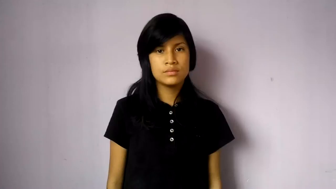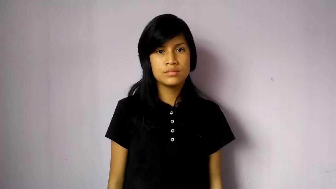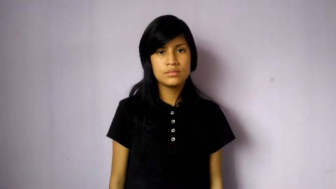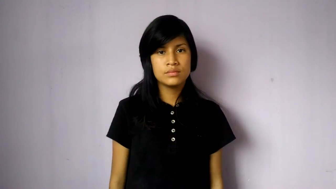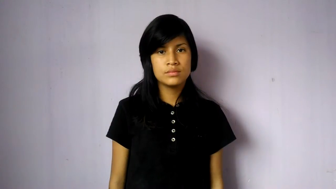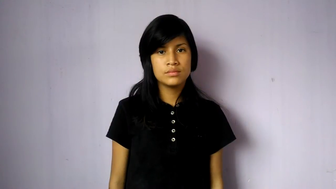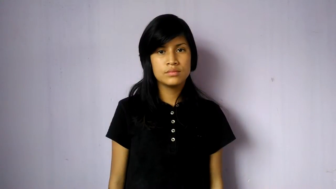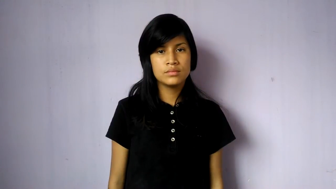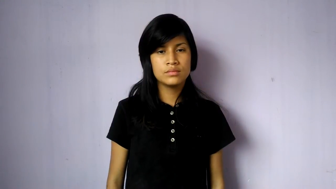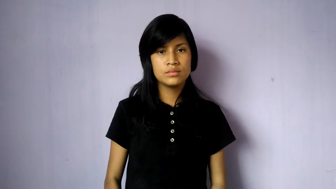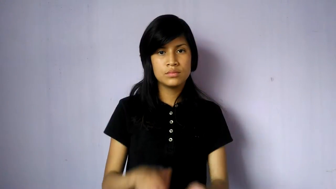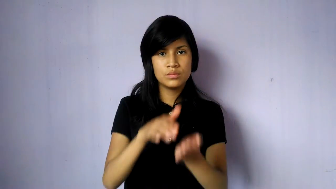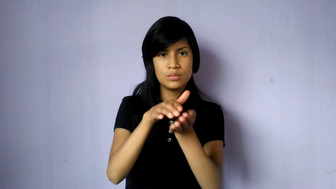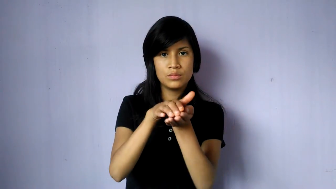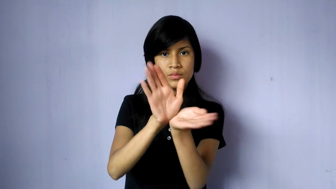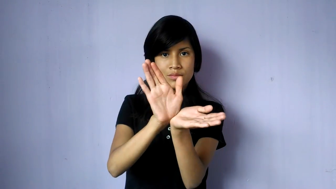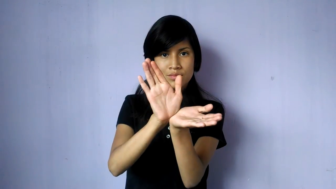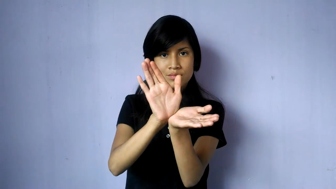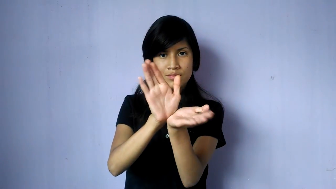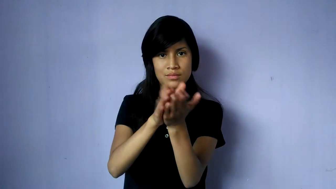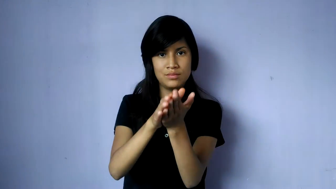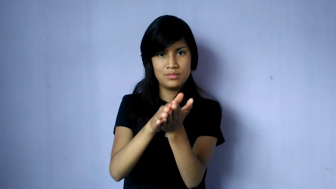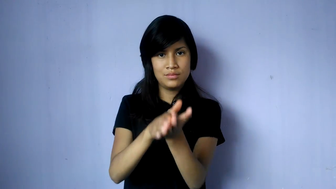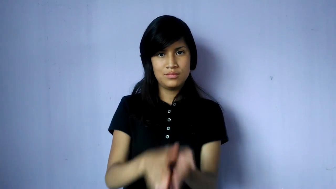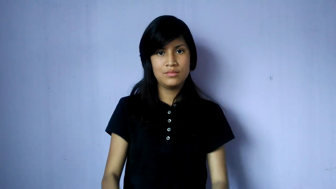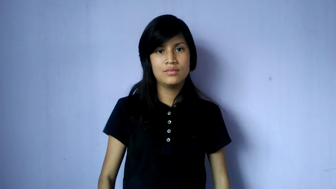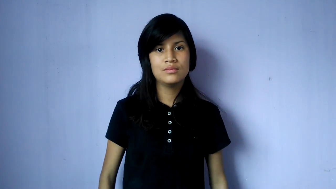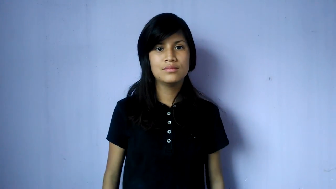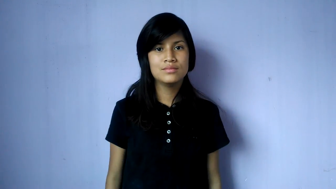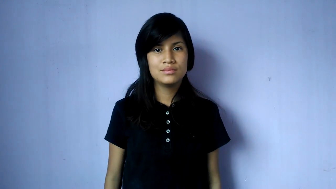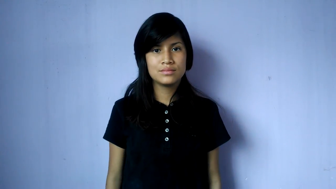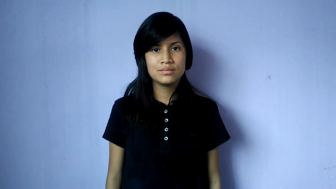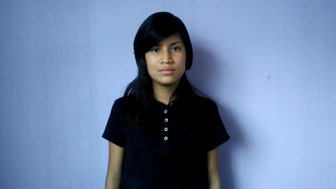ALMEJA, OSTION